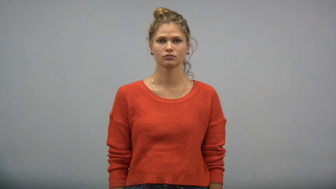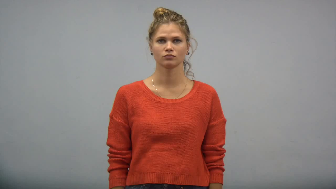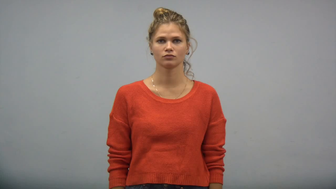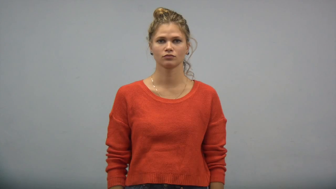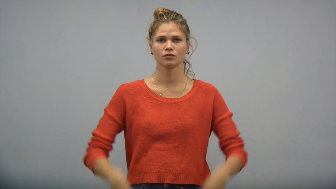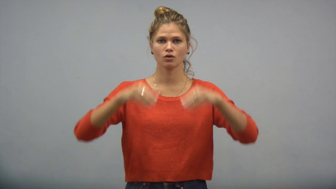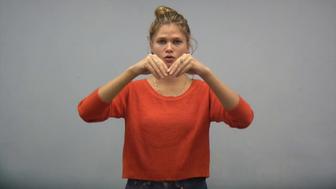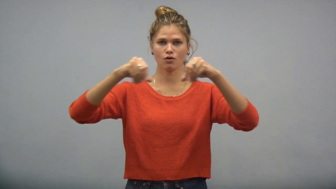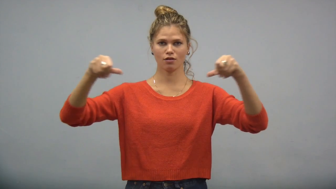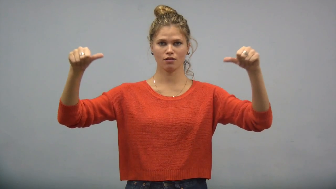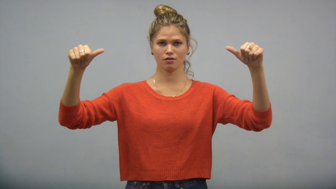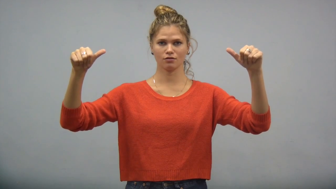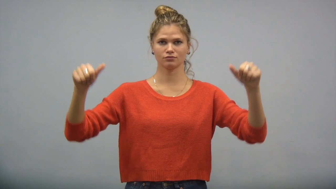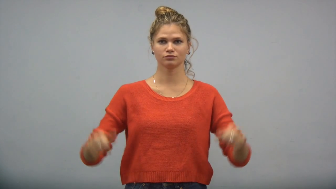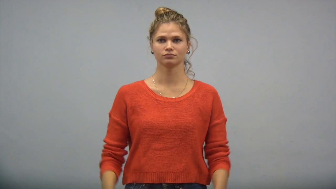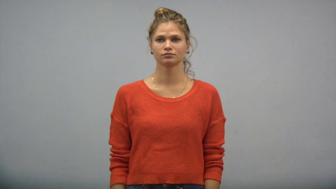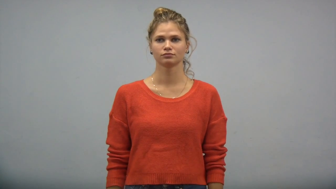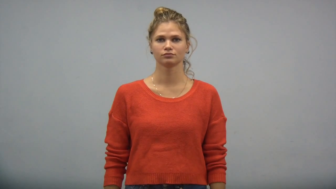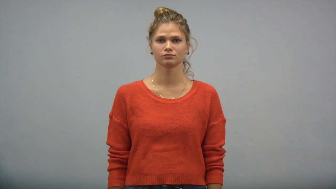חול